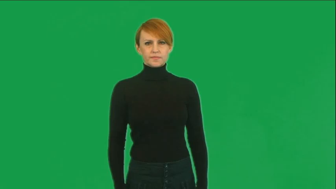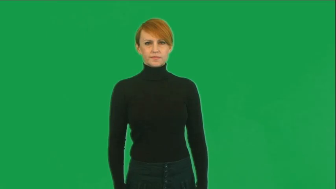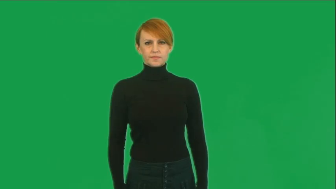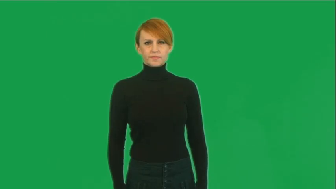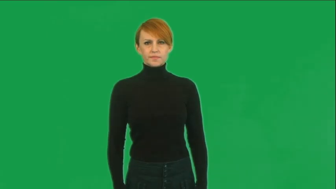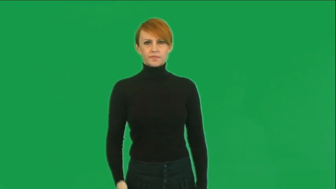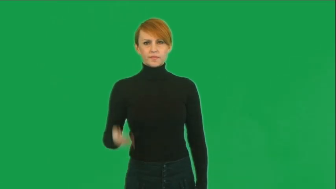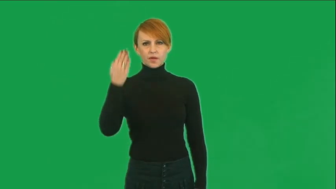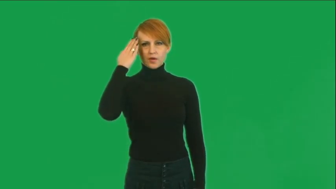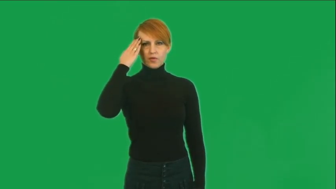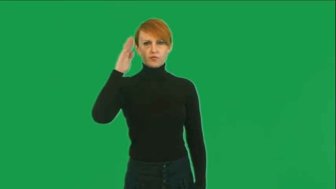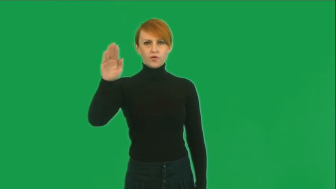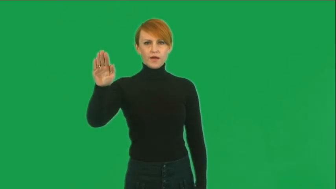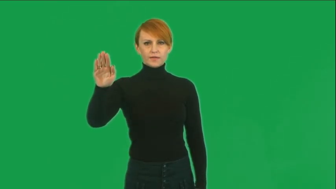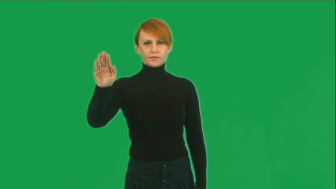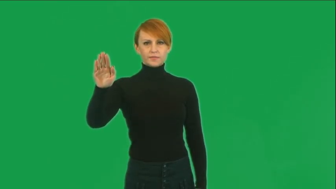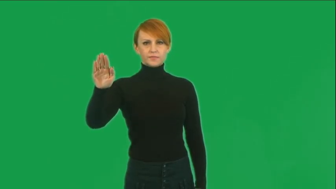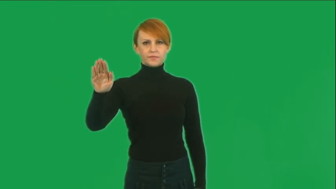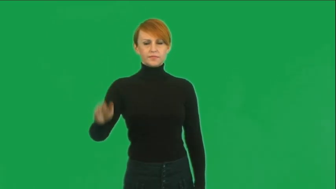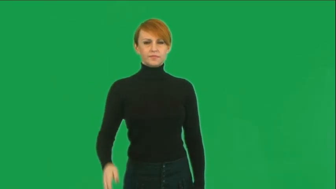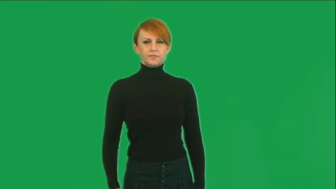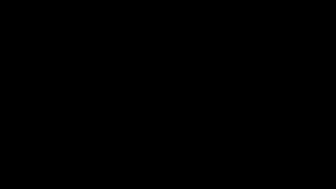wola